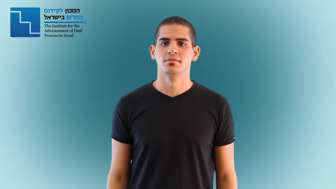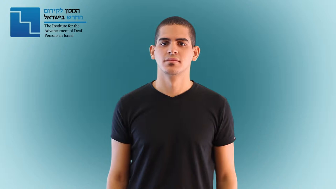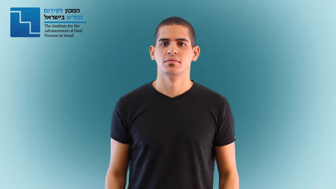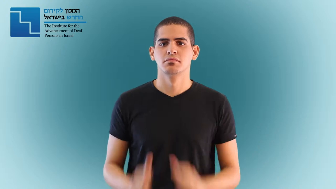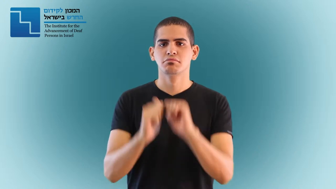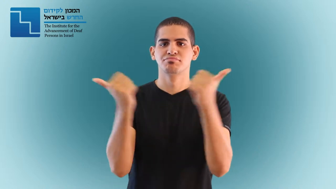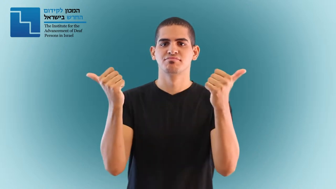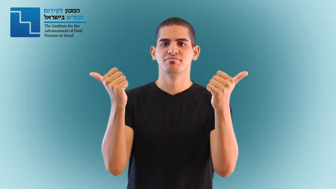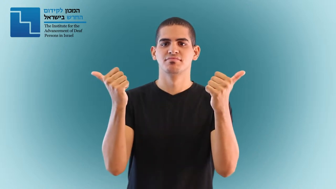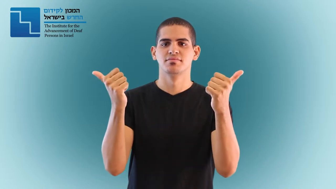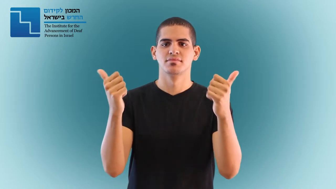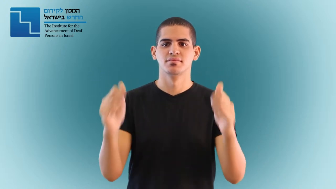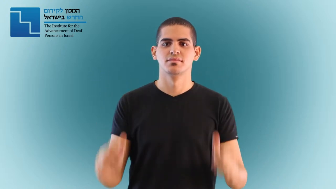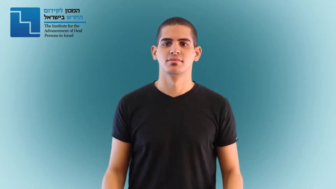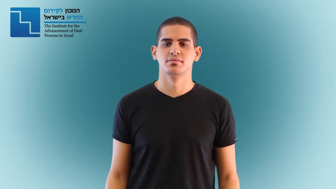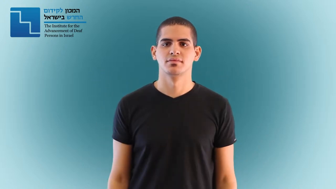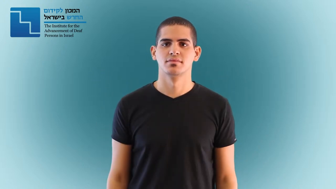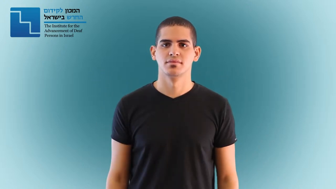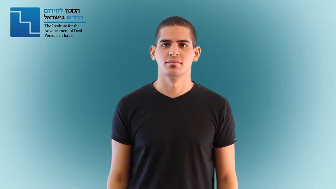גרוש